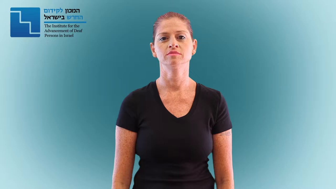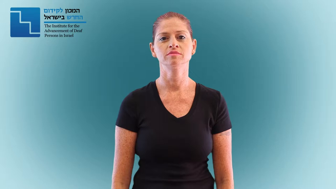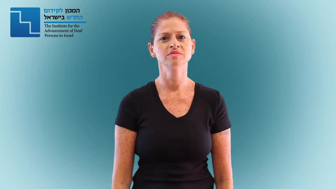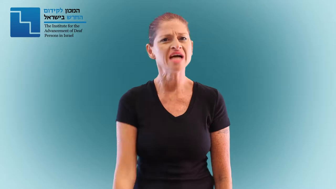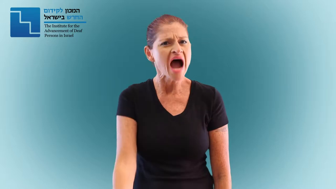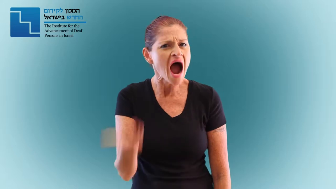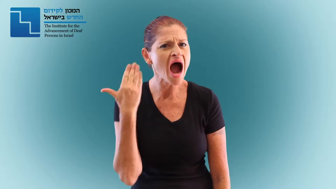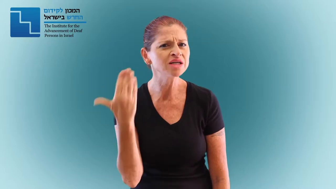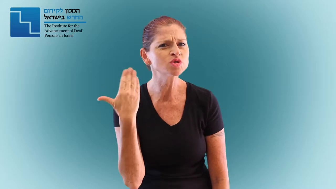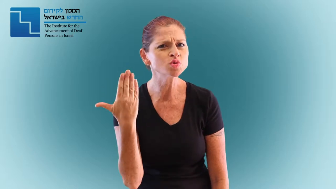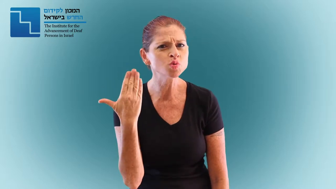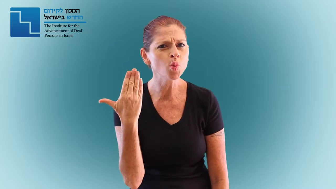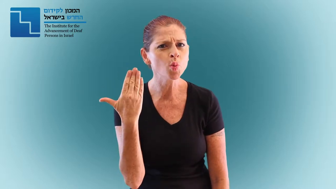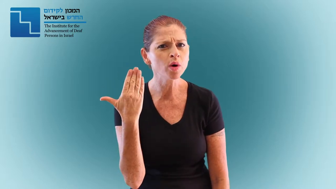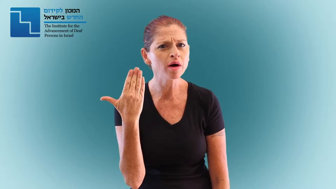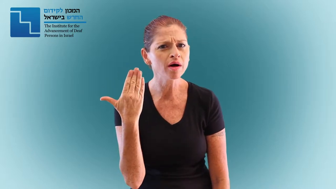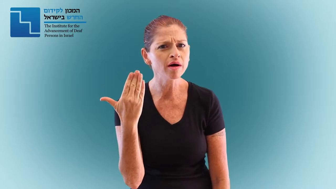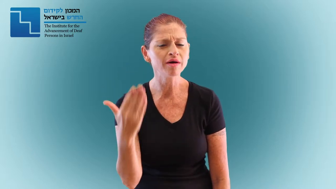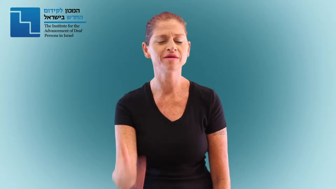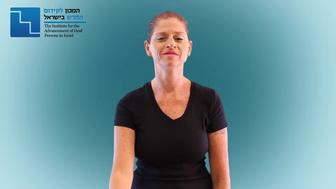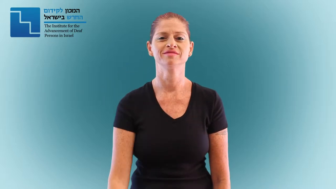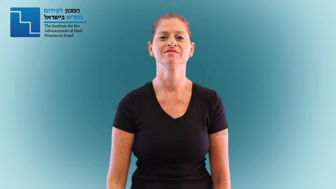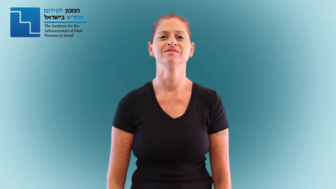אסור